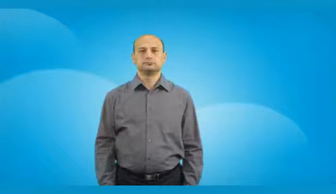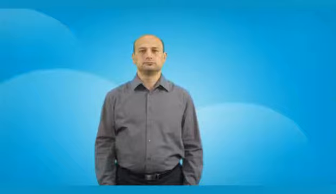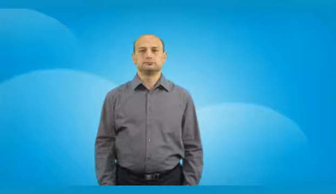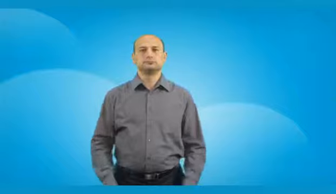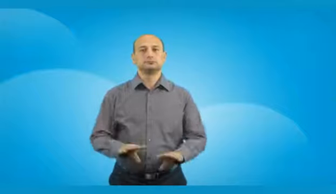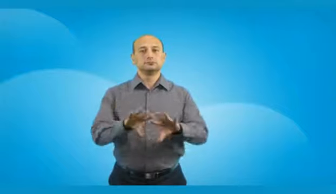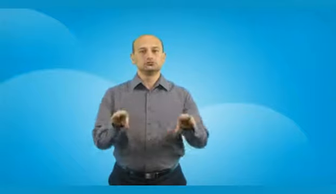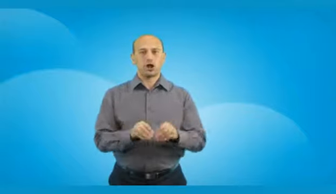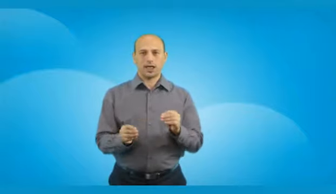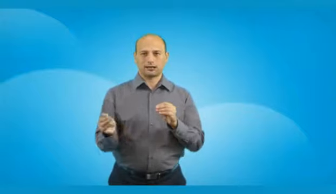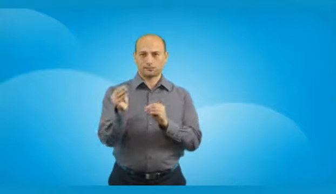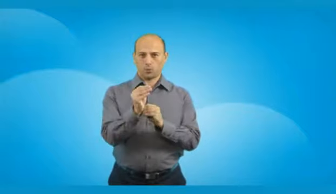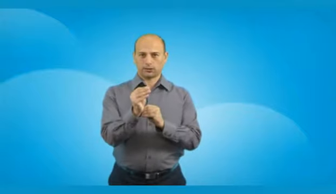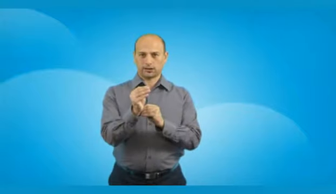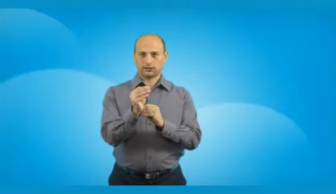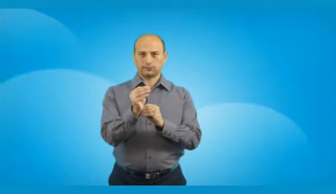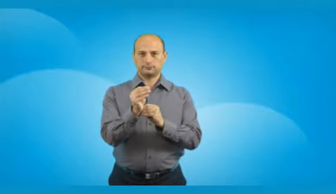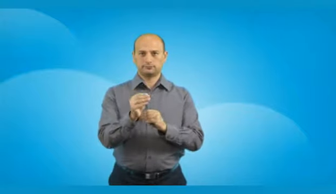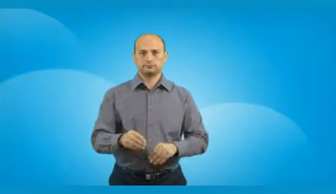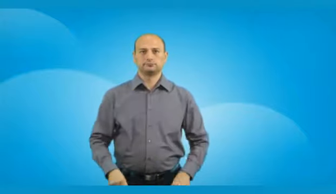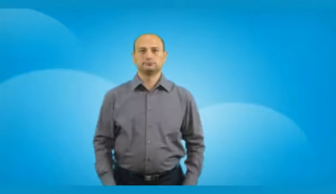Családi pótlék